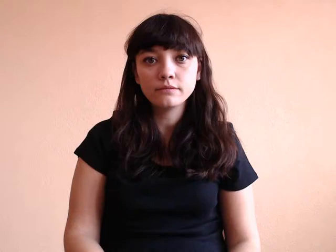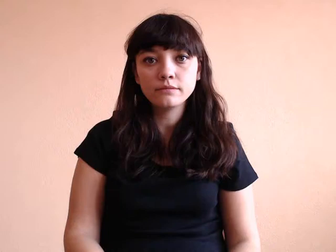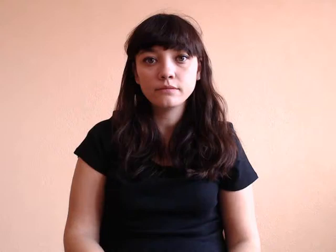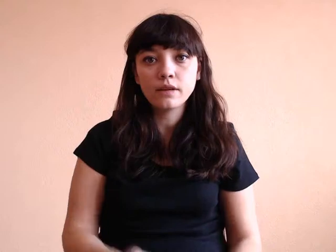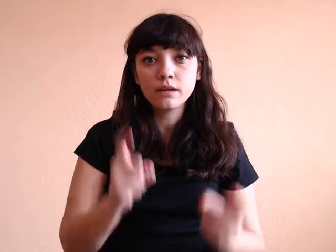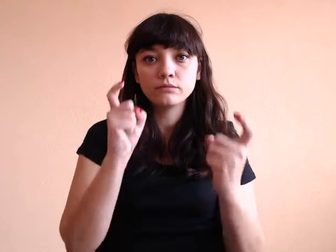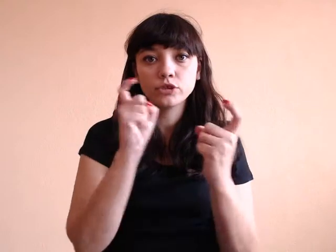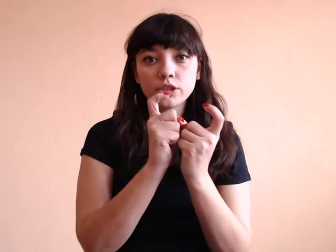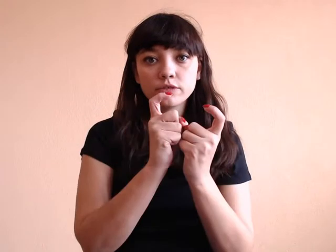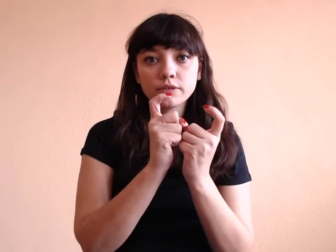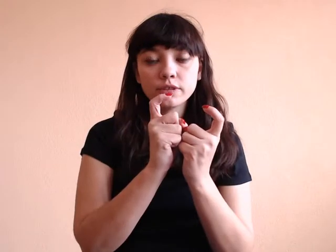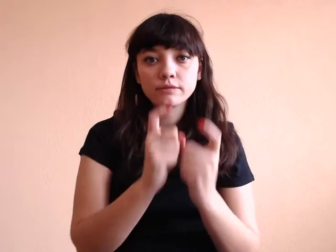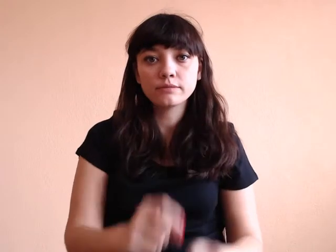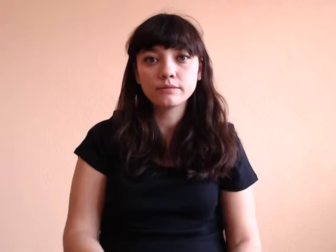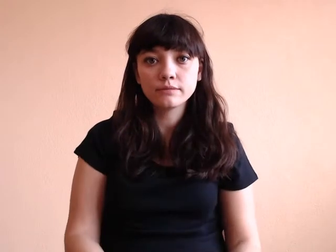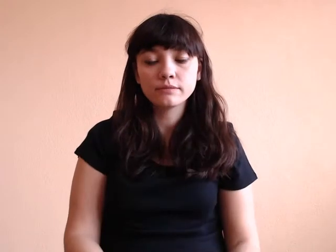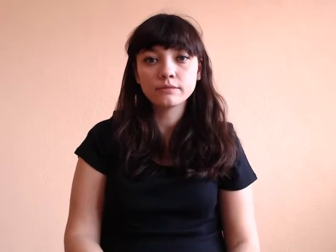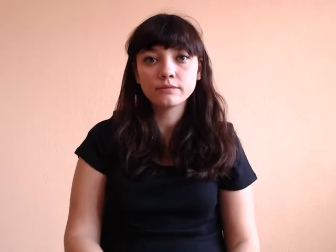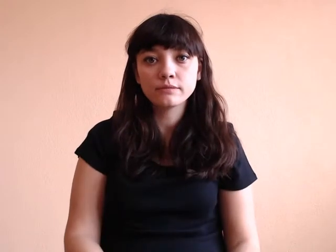ANTY PRZECIW